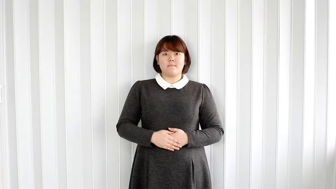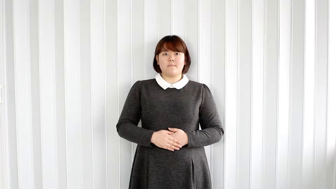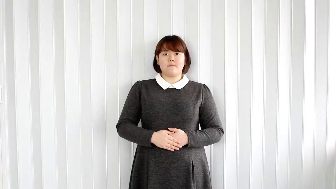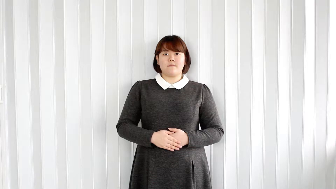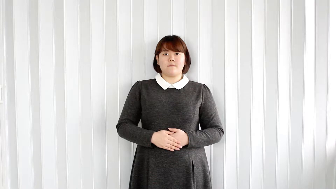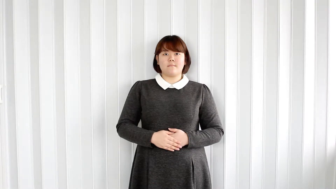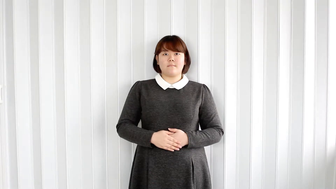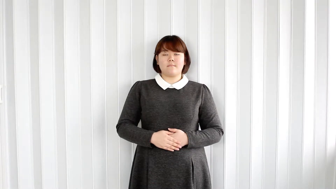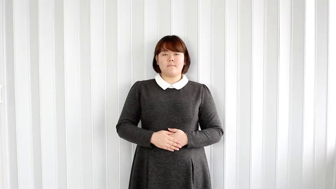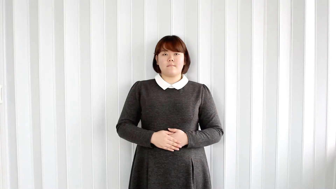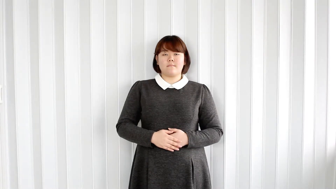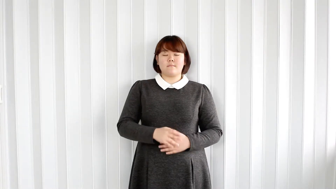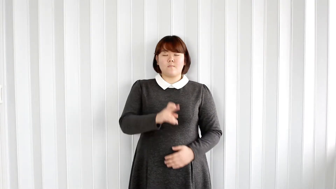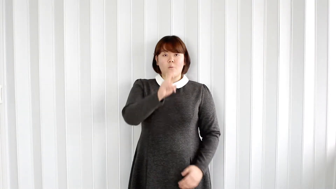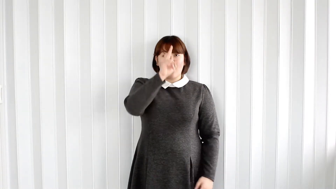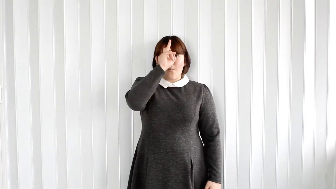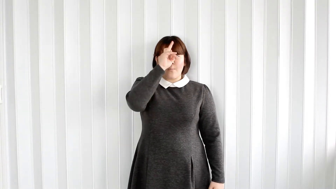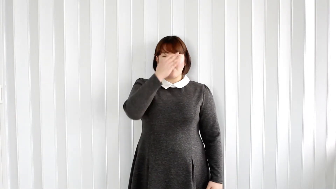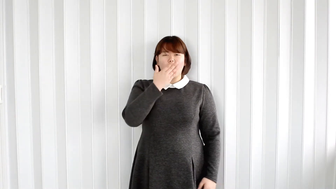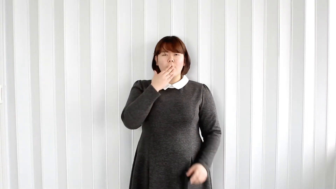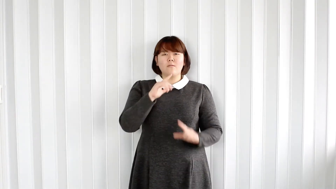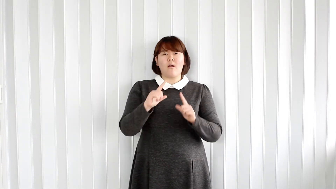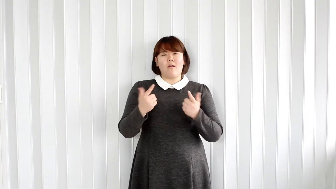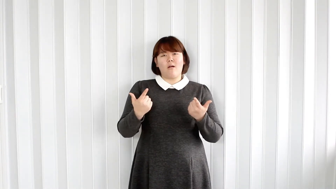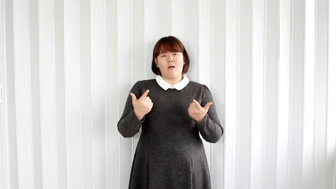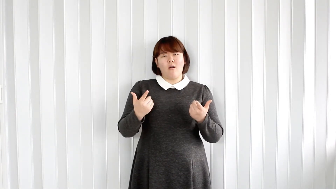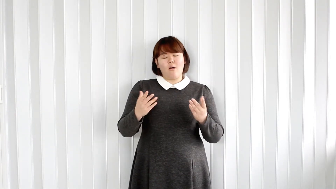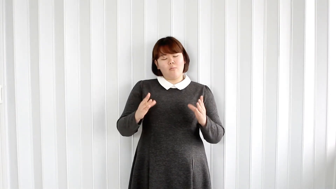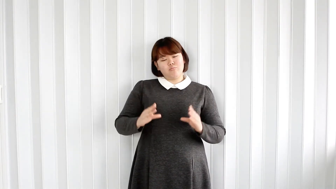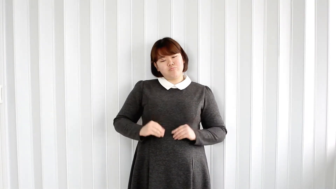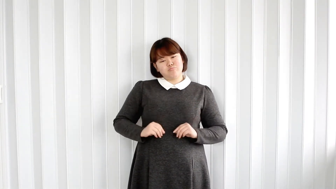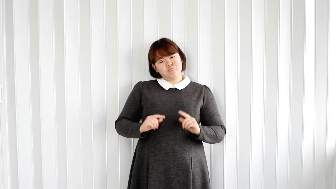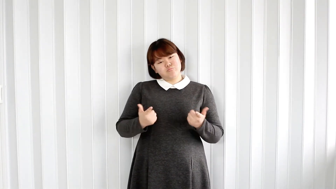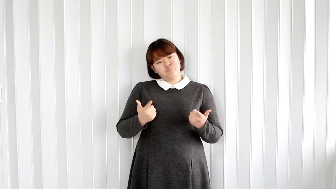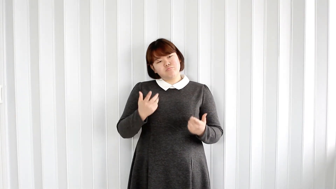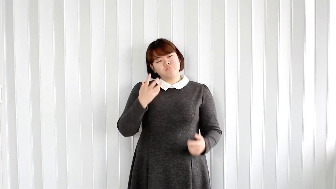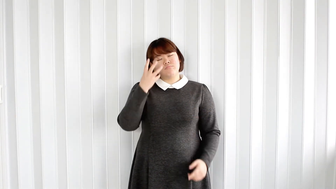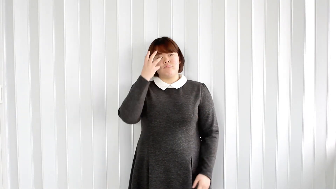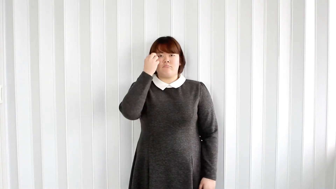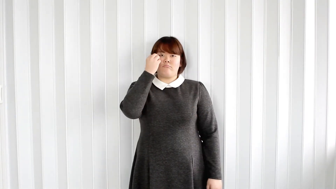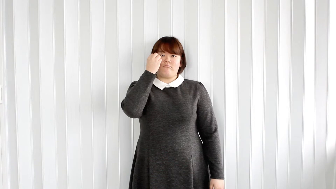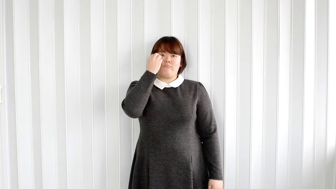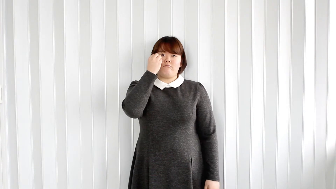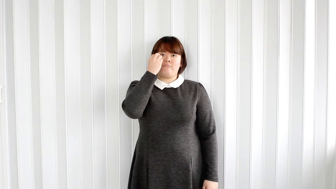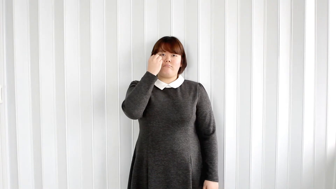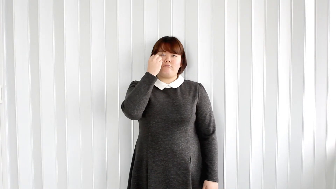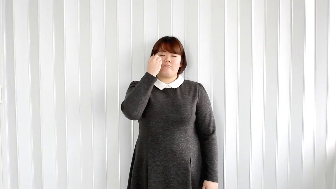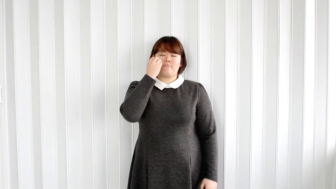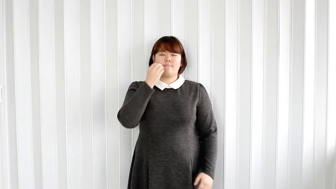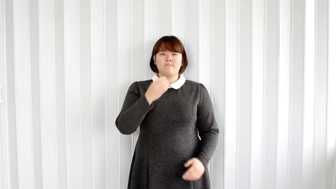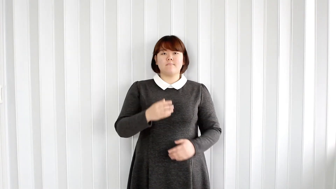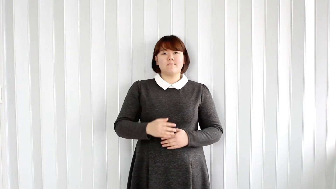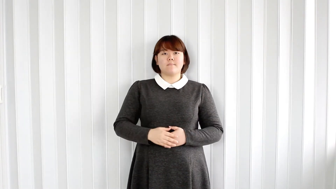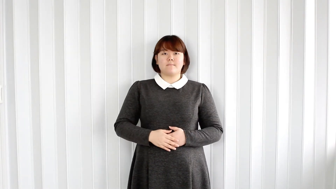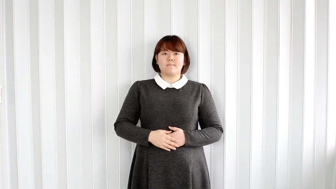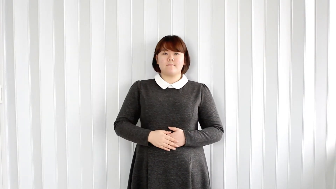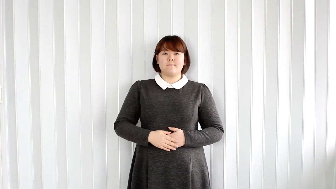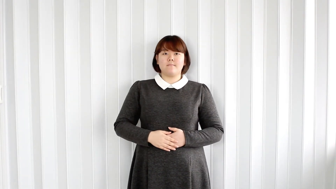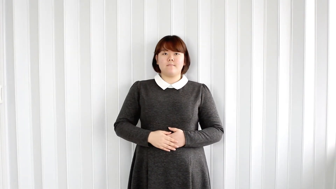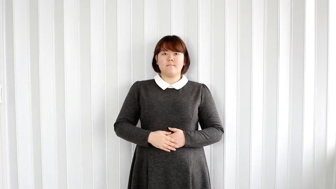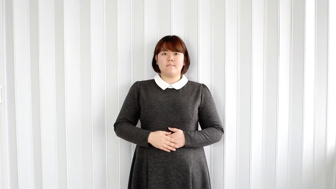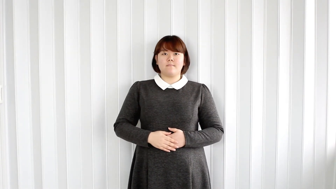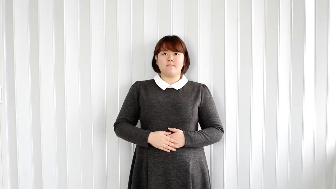점심을굶었는데도이상하게배가고프지않았다